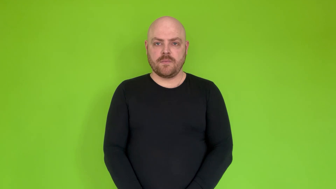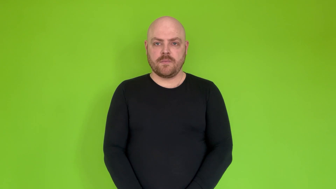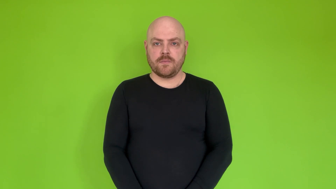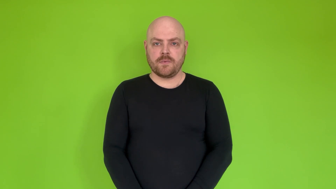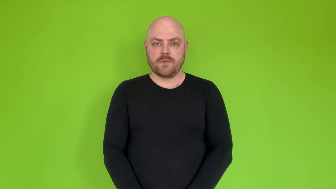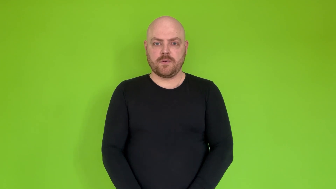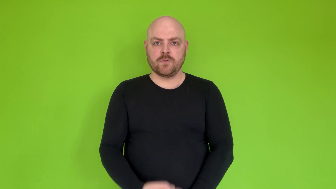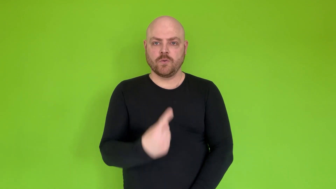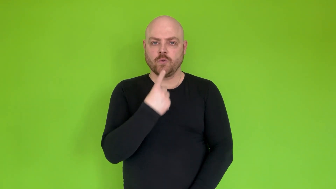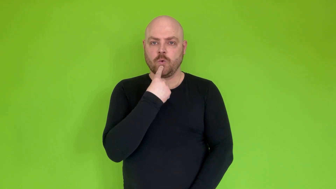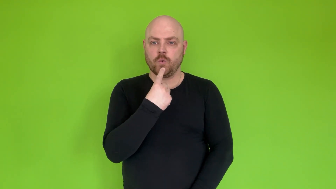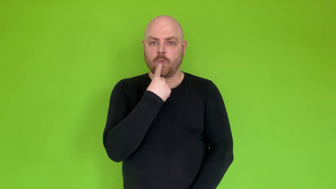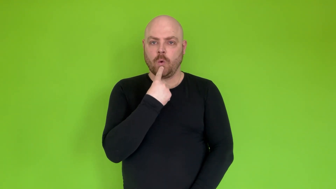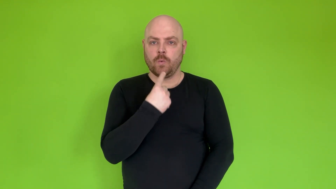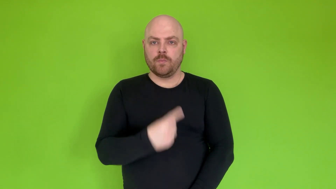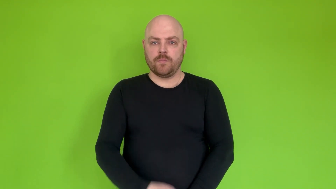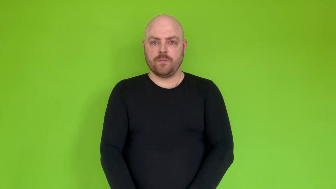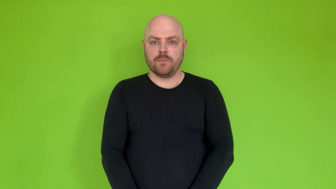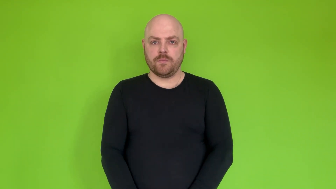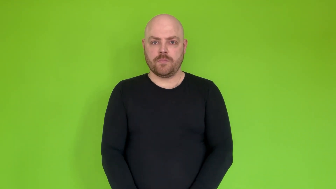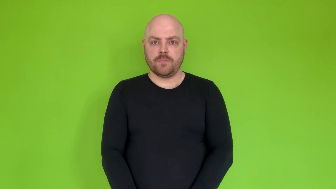Surdents